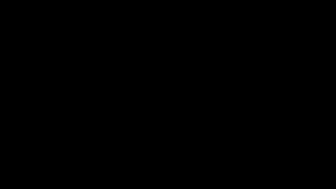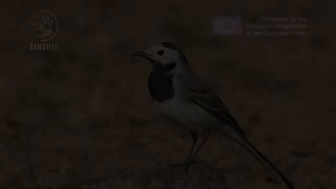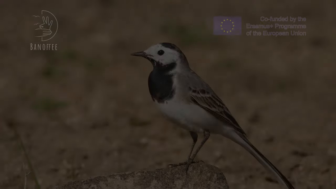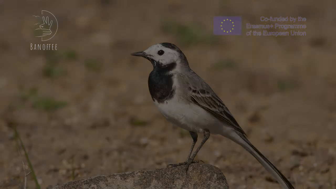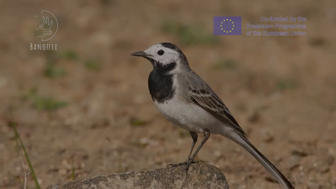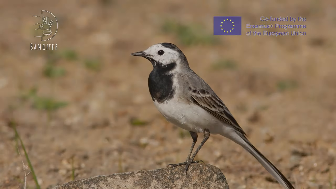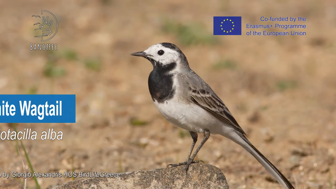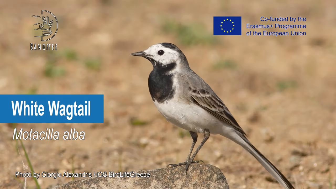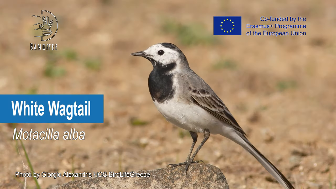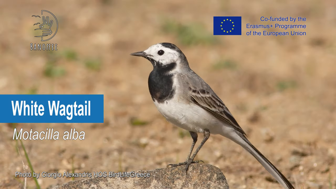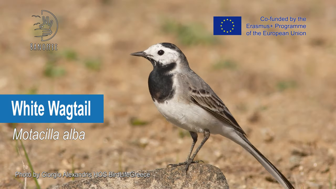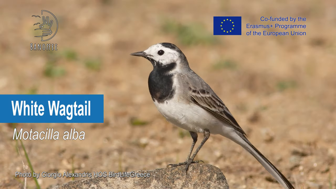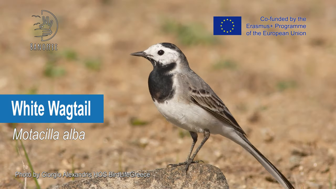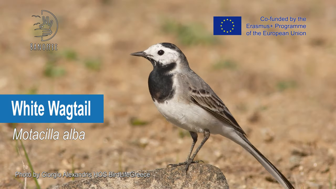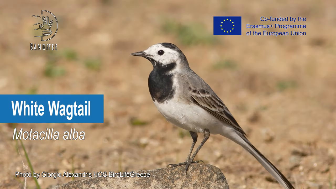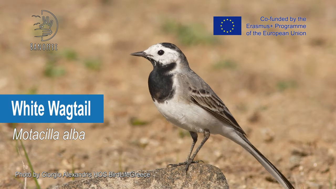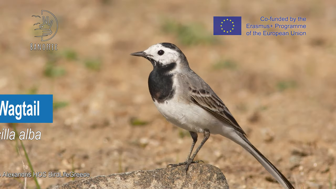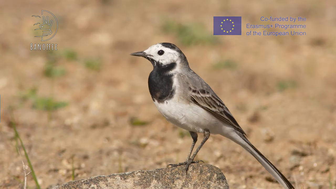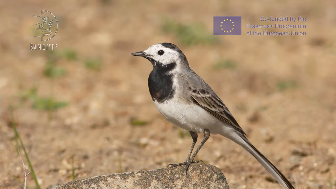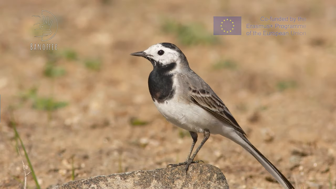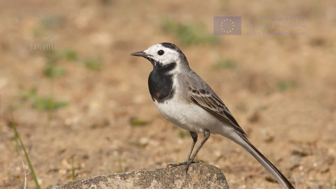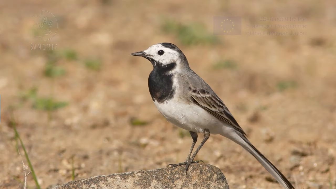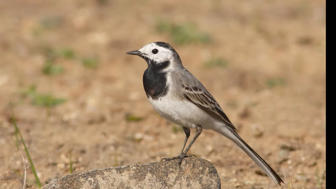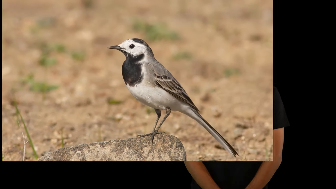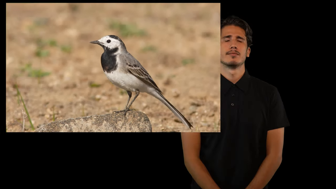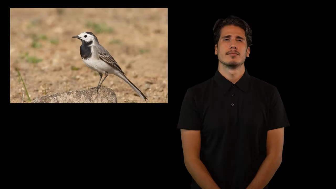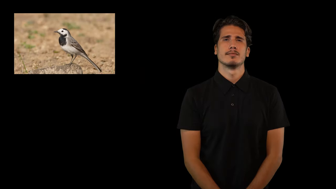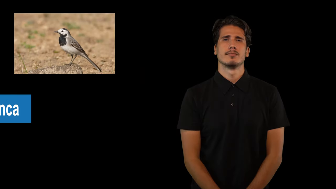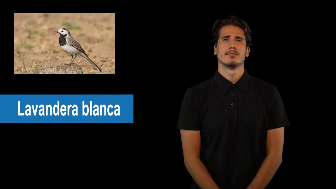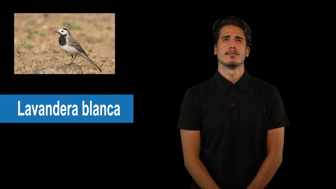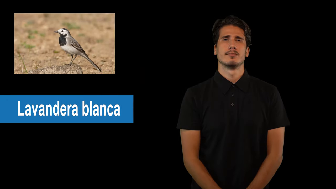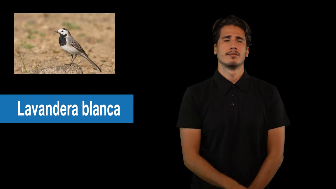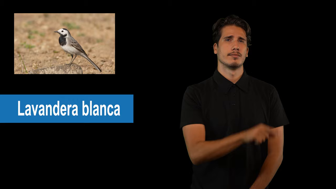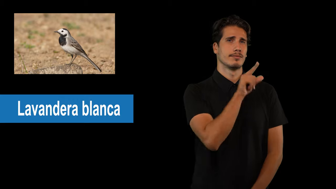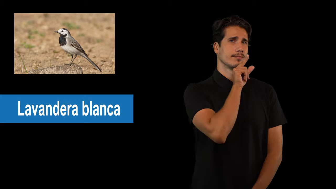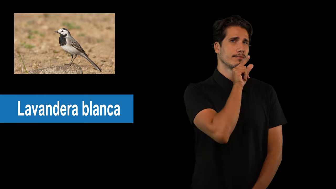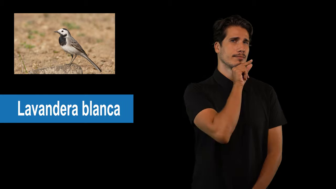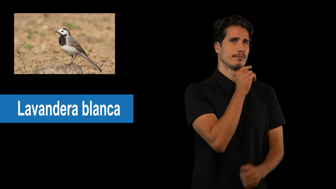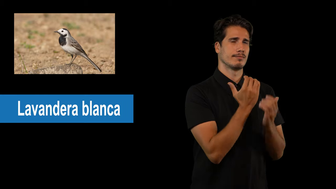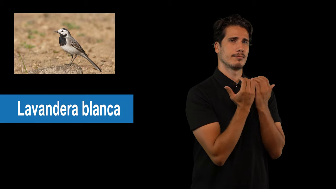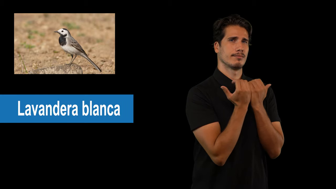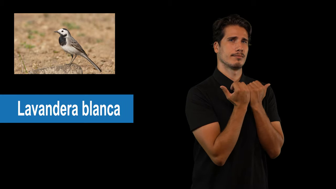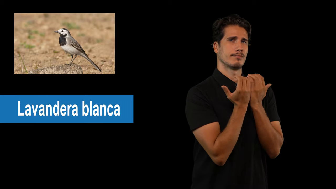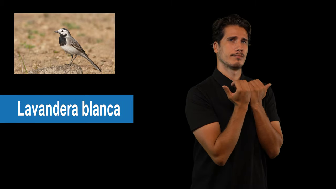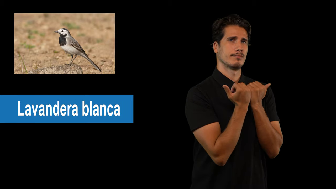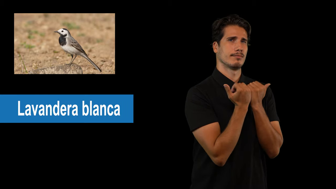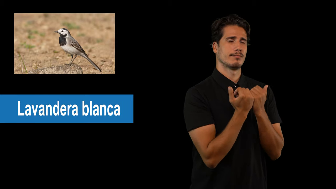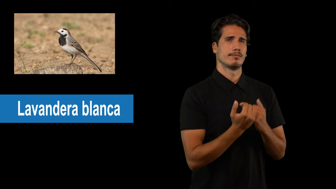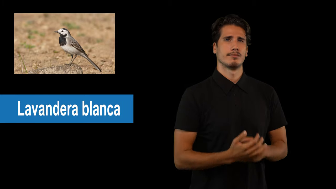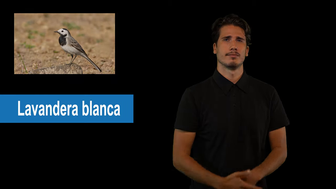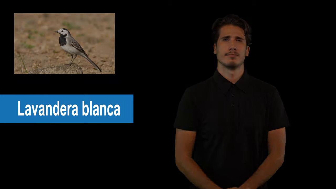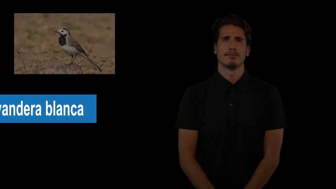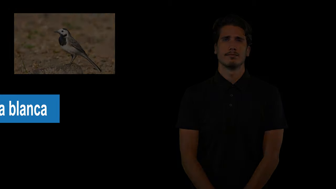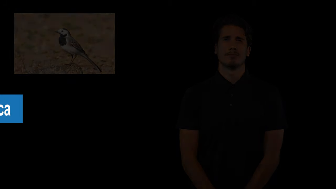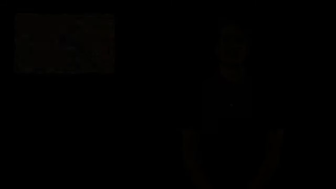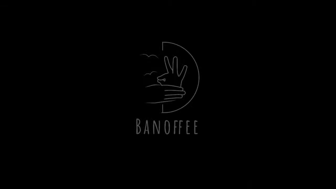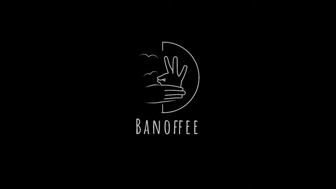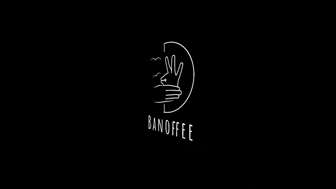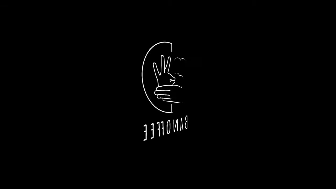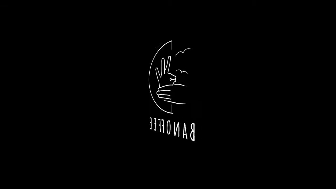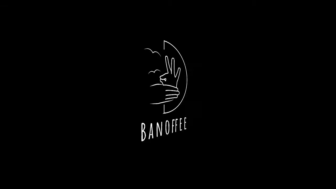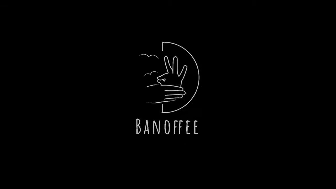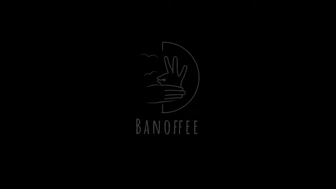Lavandera blanca